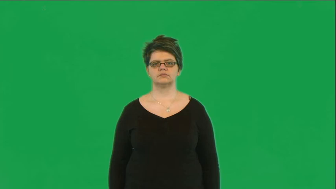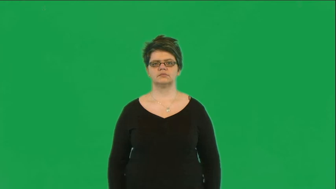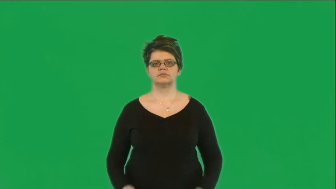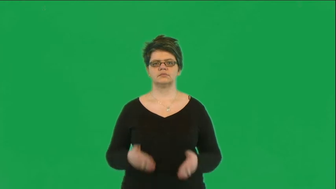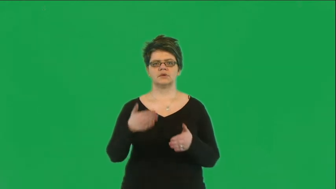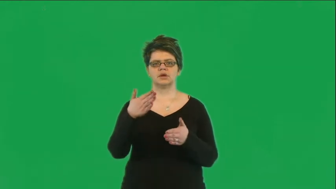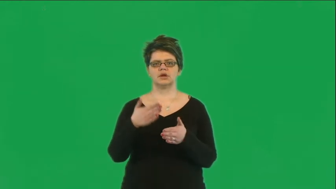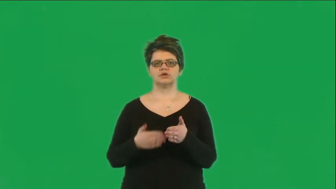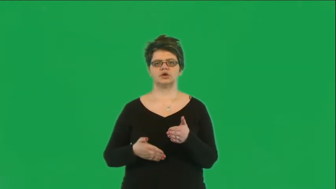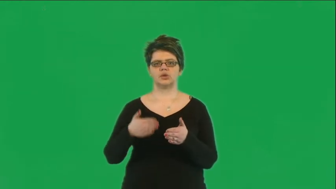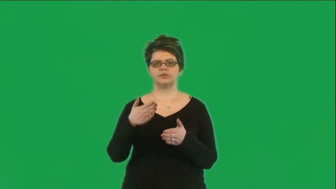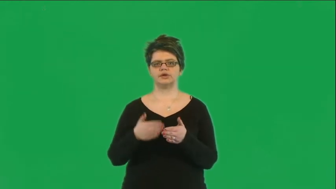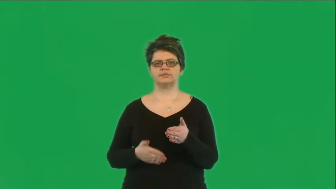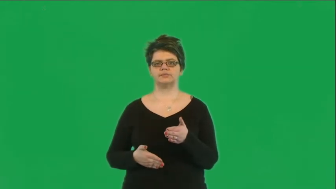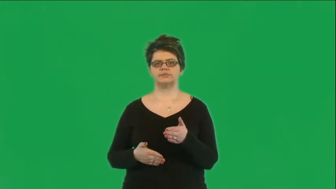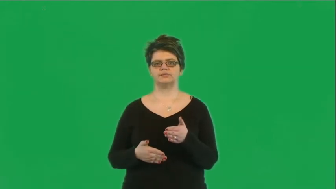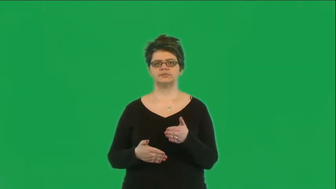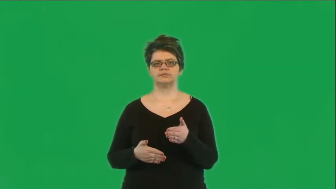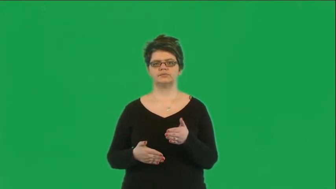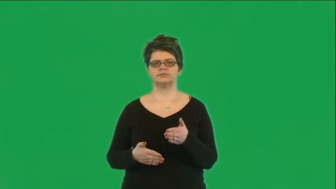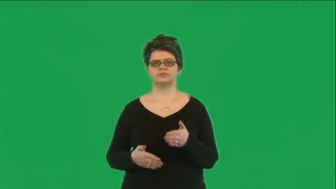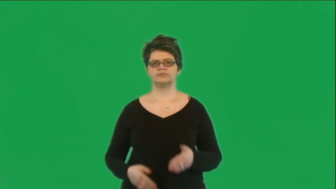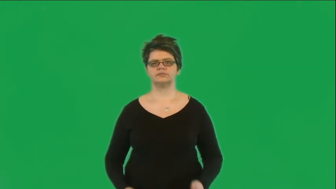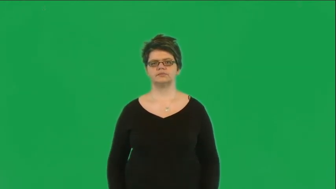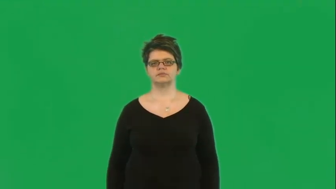drobny